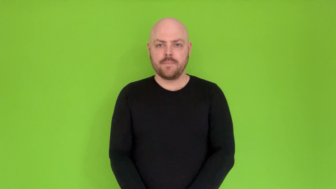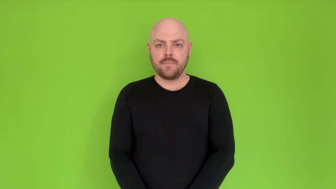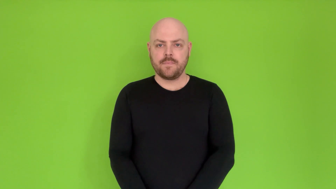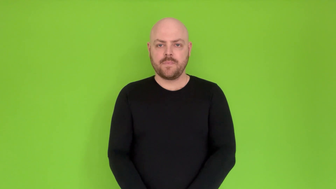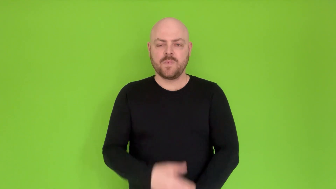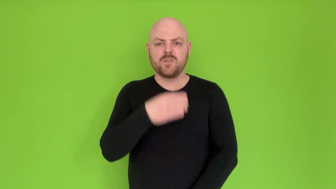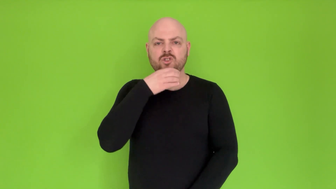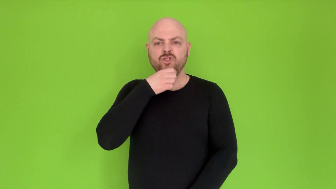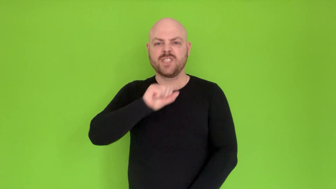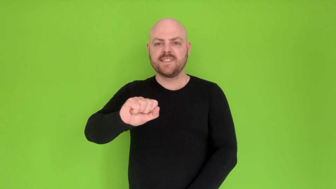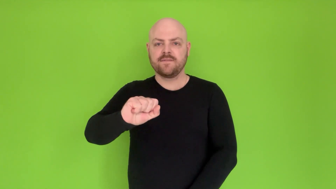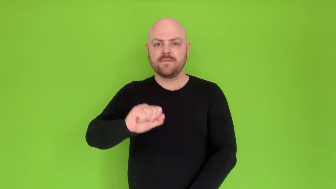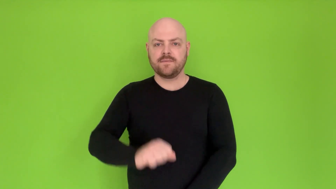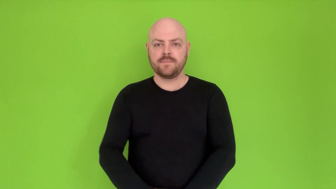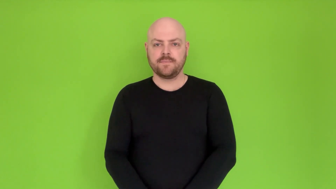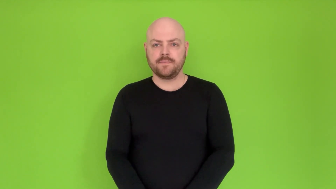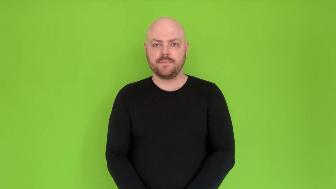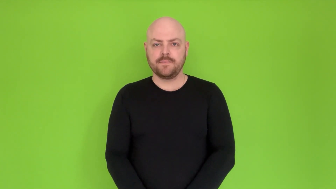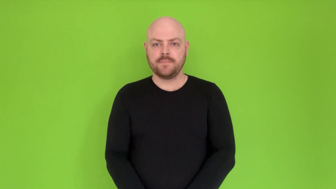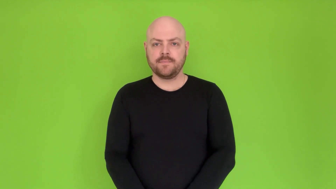Chièvres